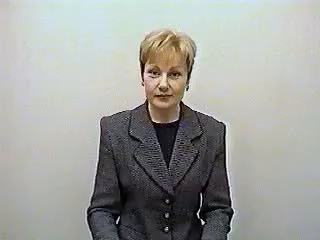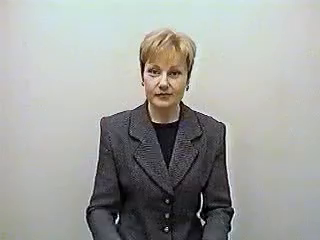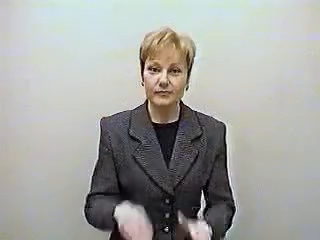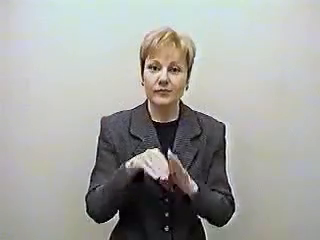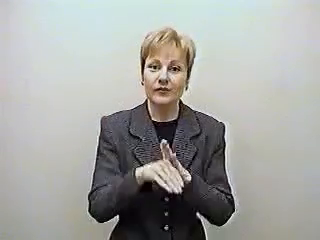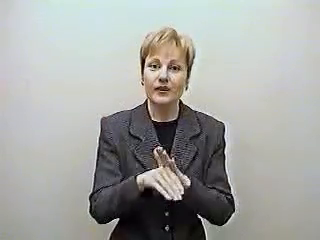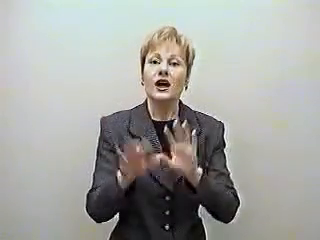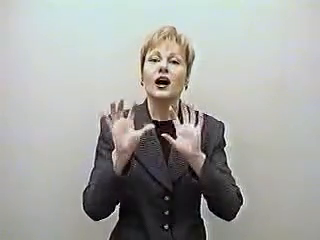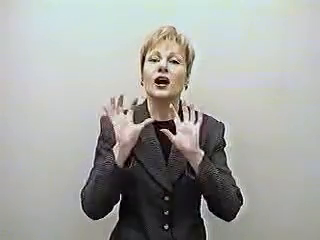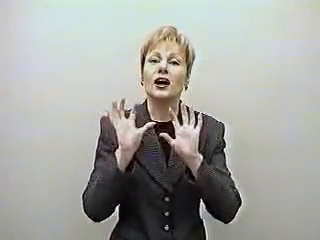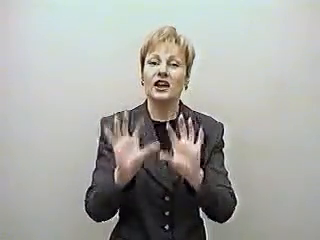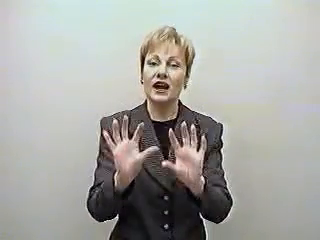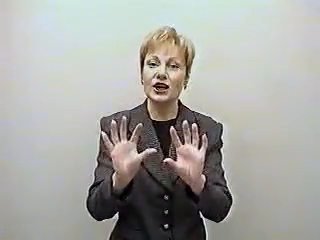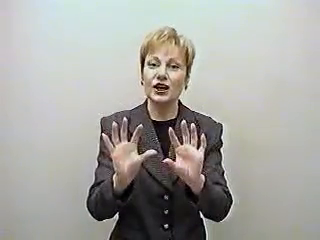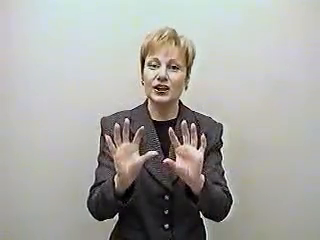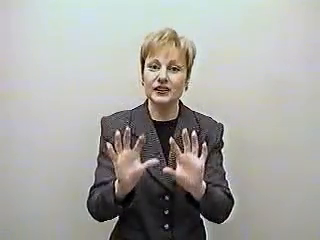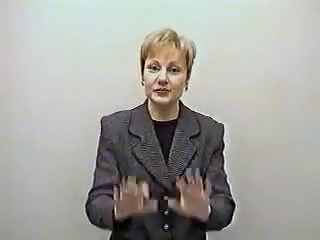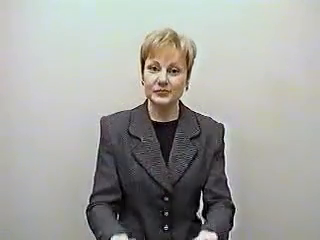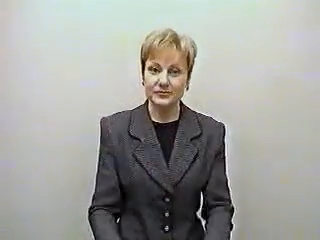хранение